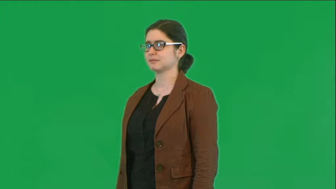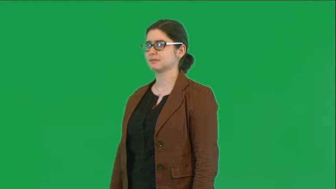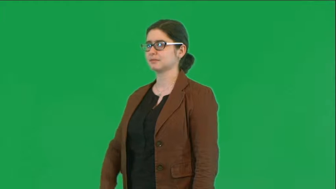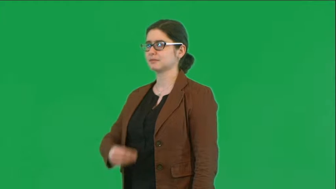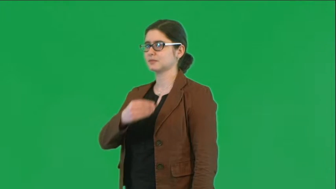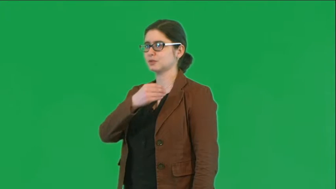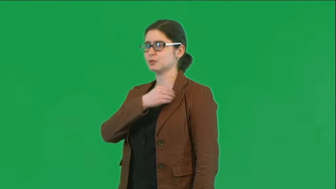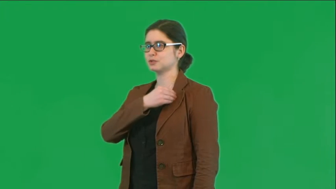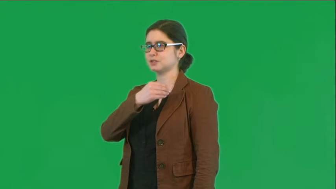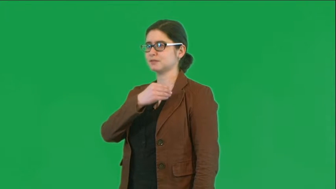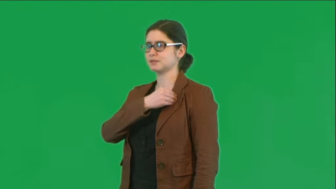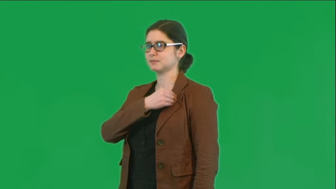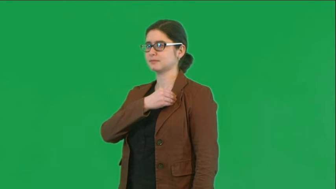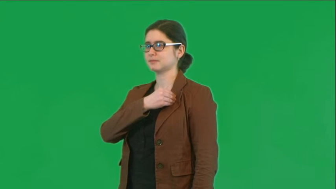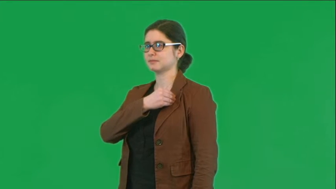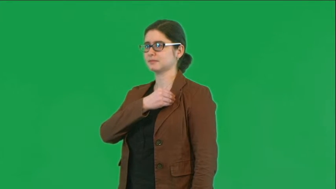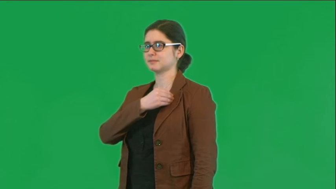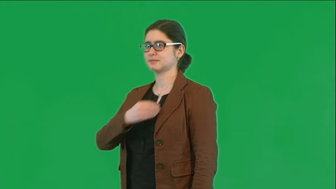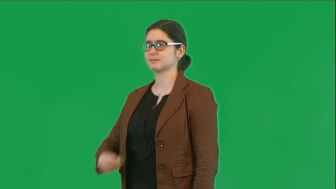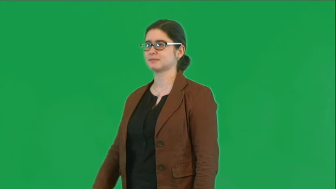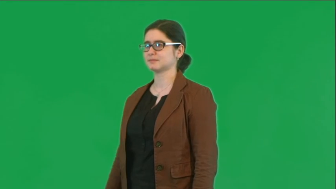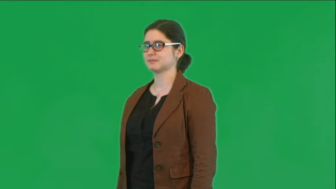uczciwy